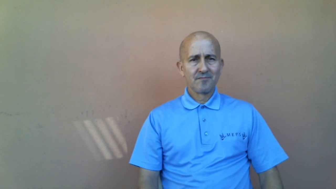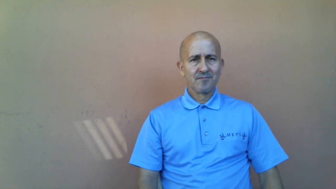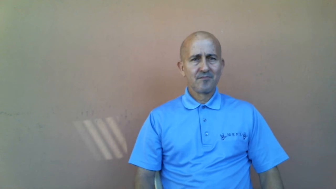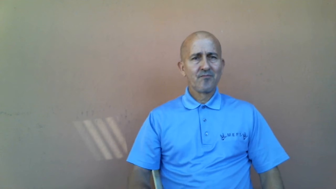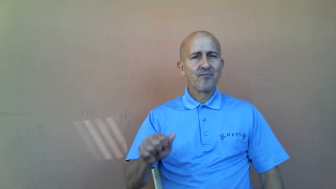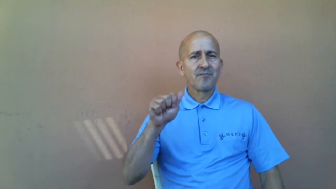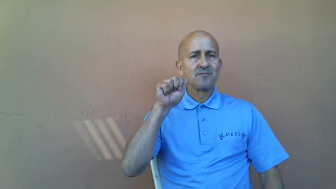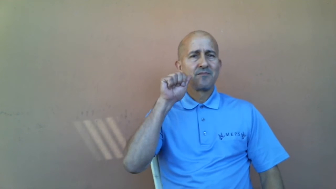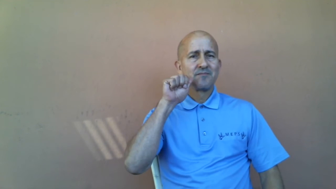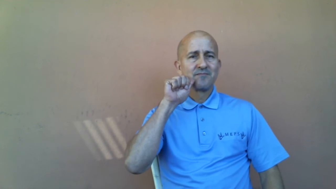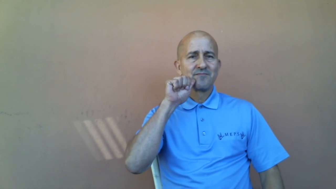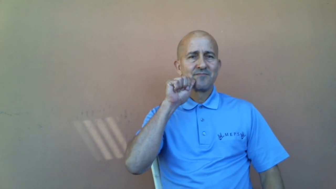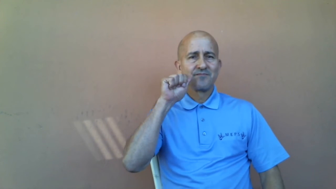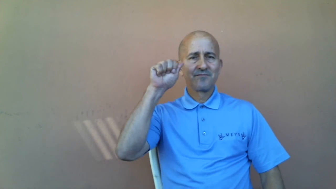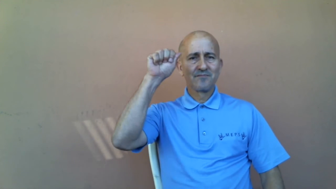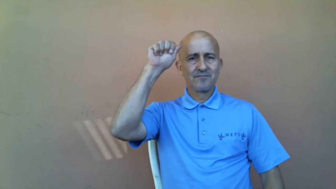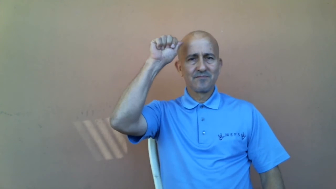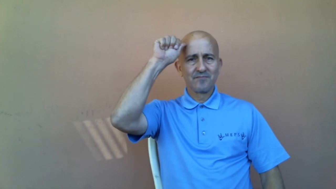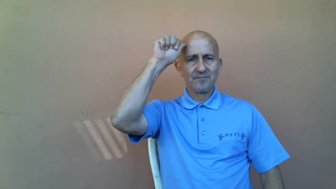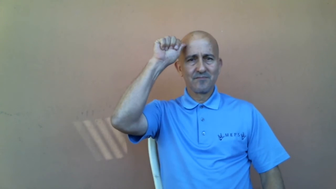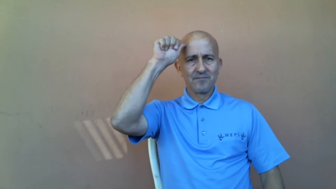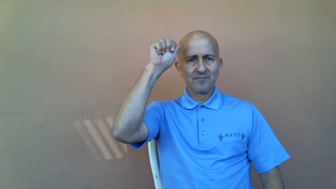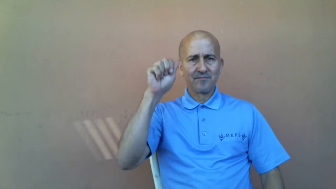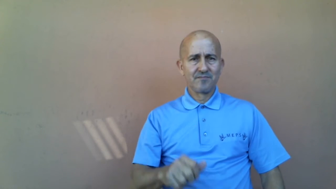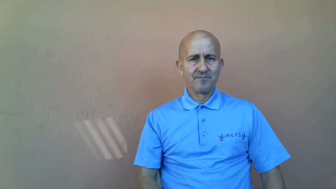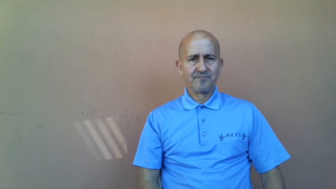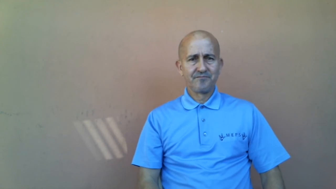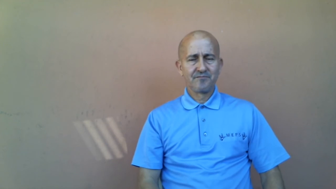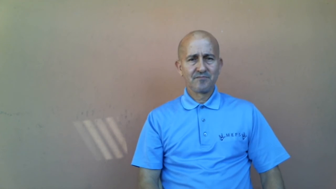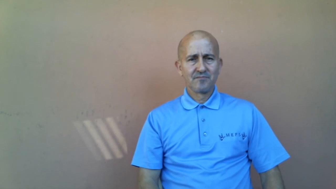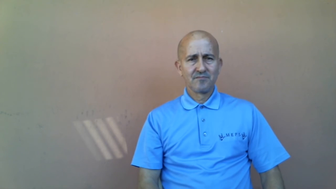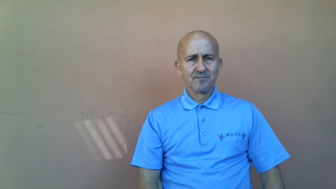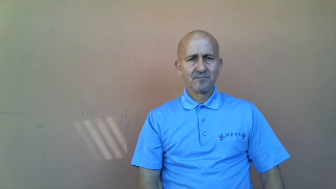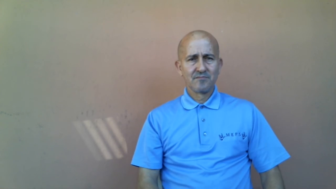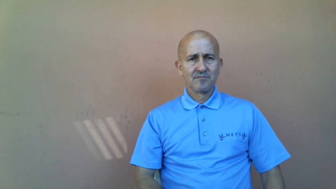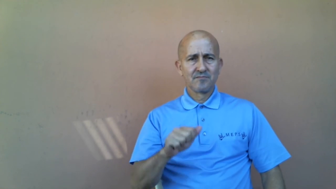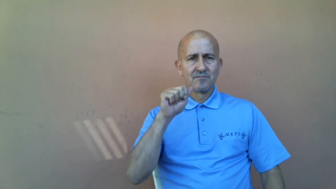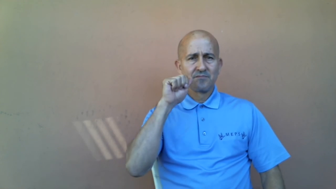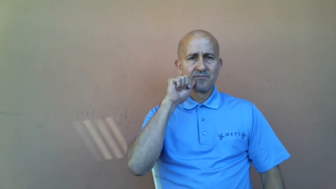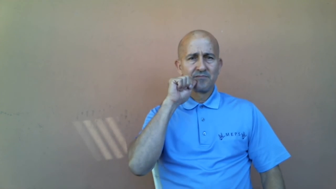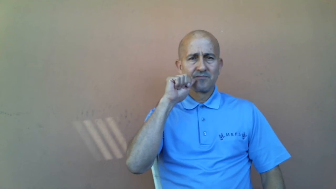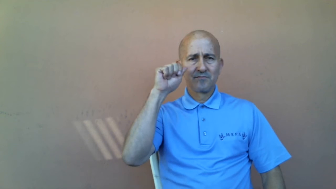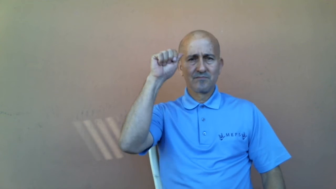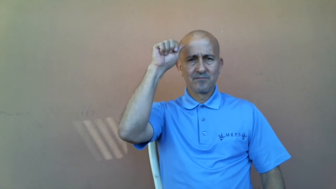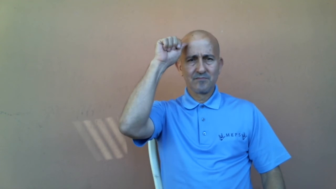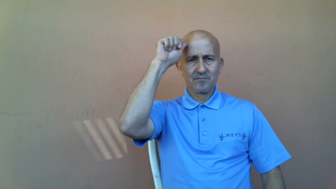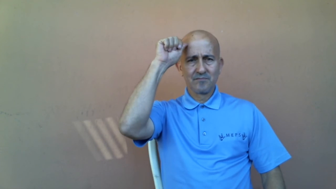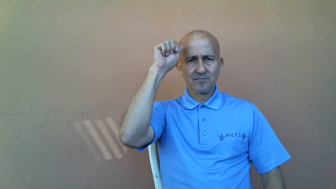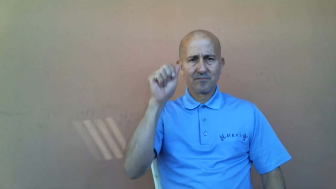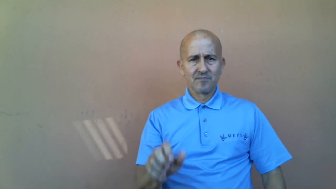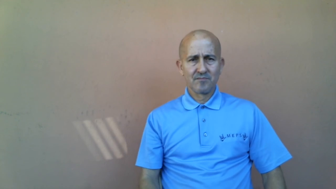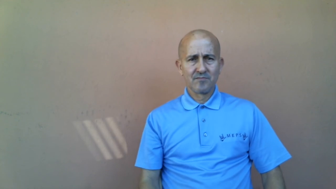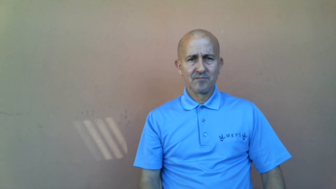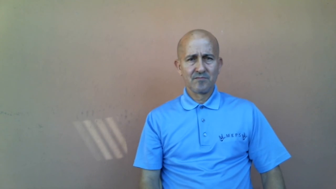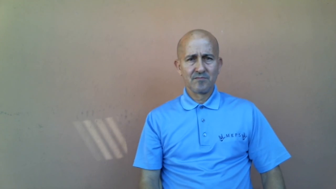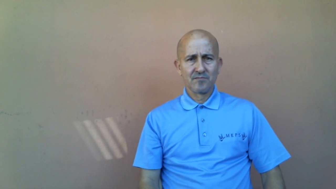adultos